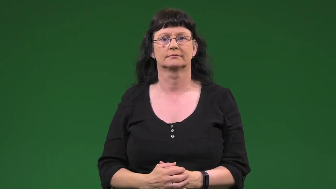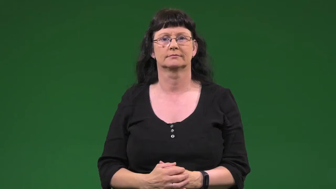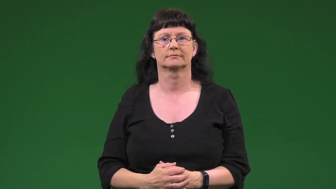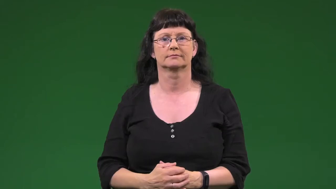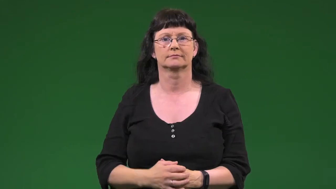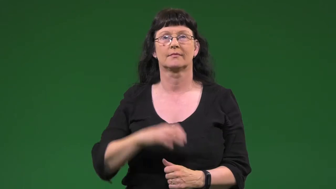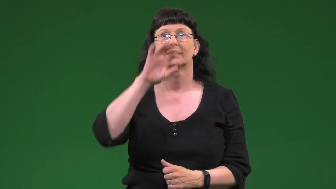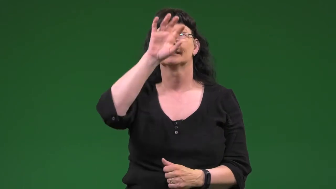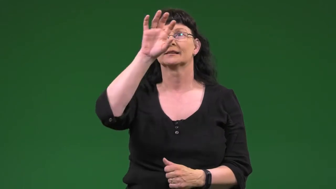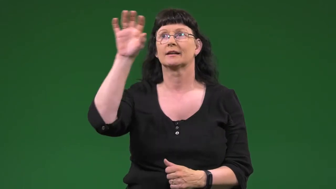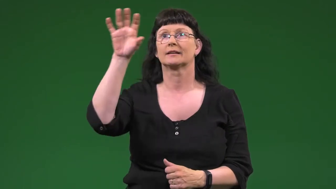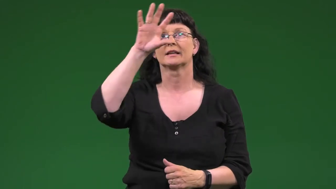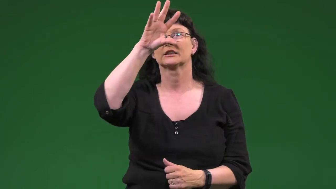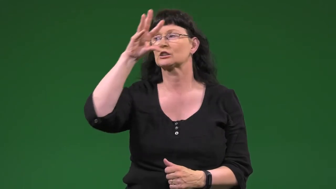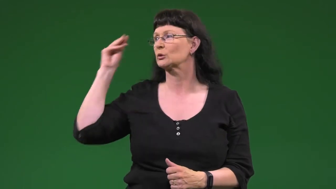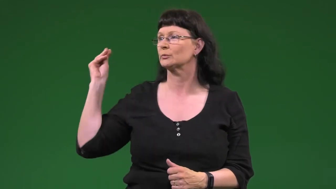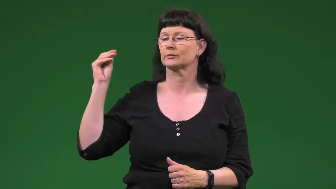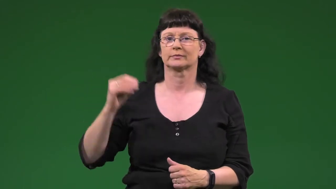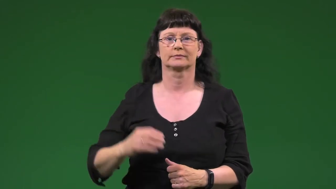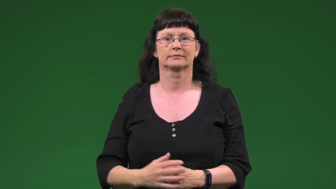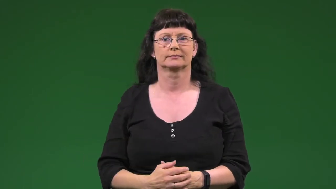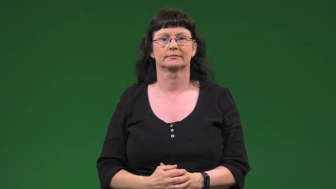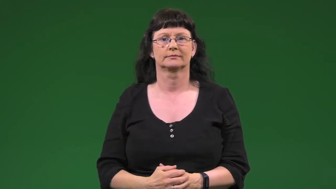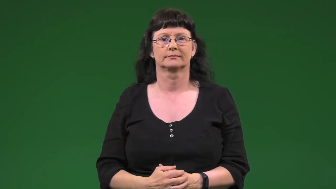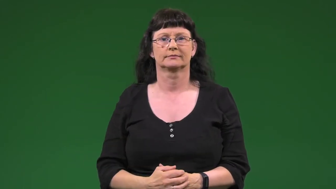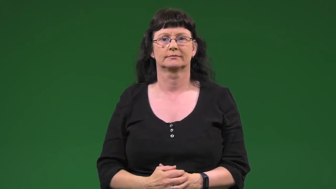Halastjarna